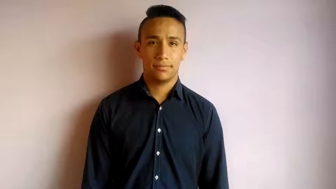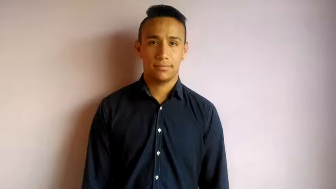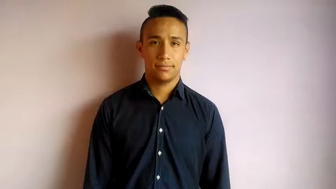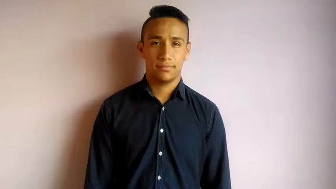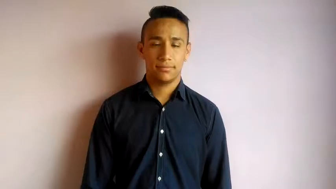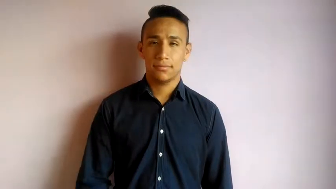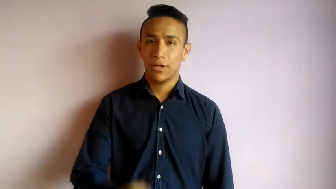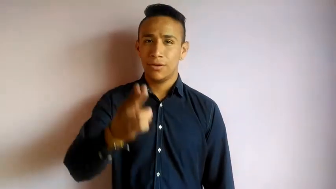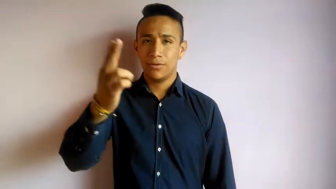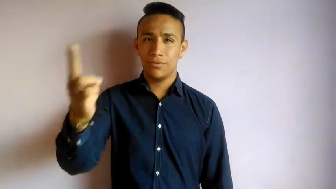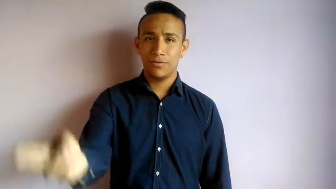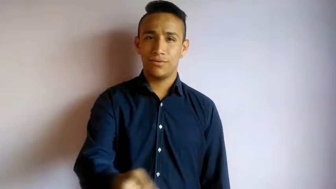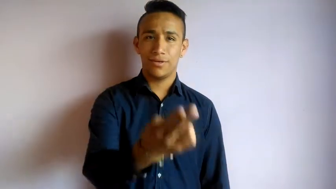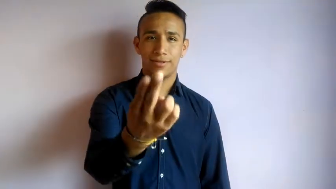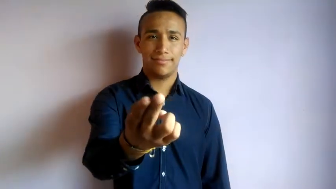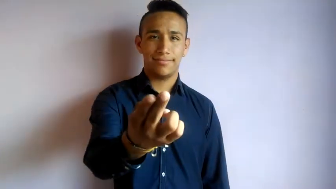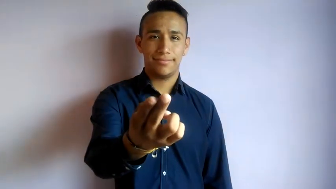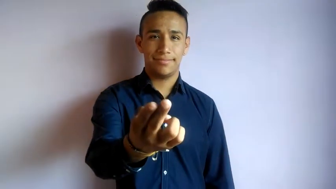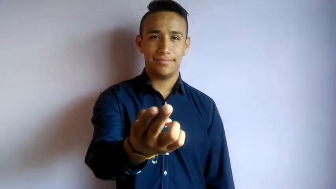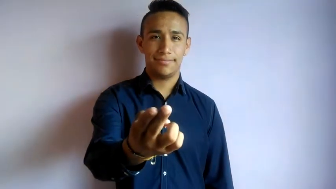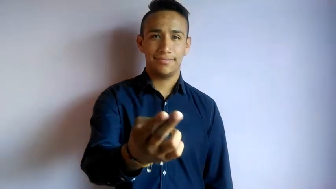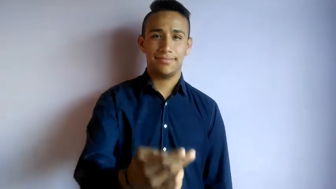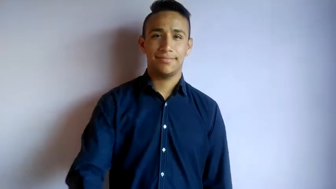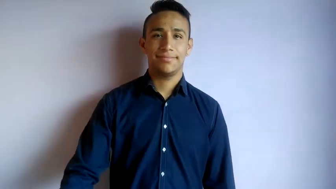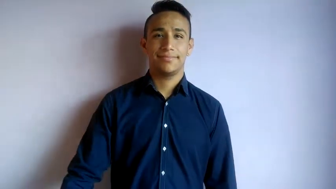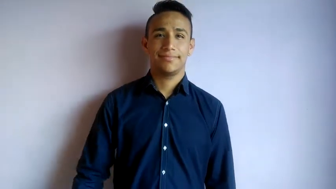usted